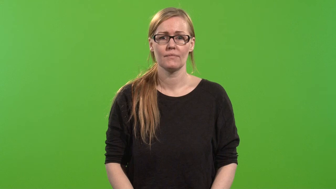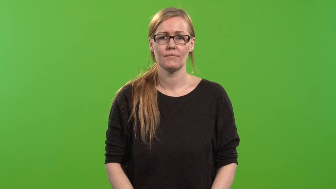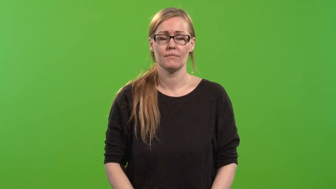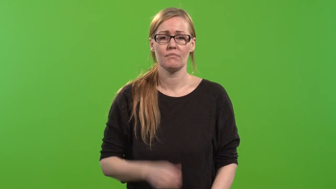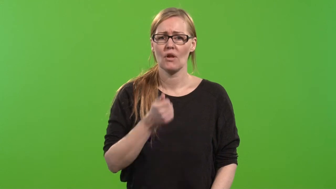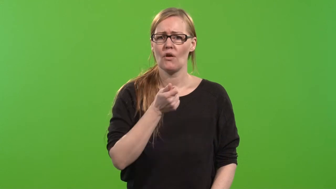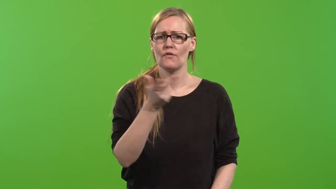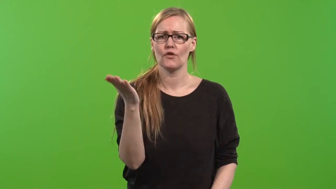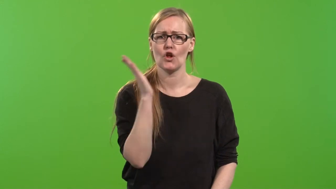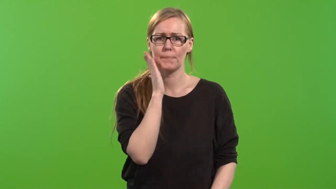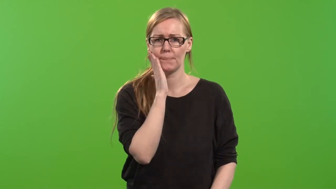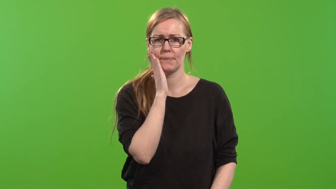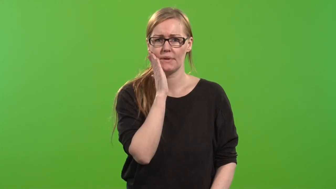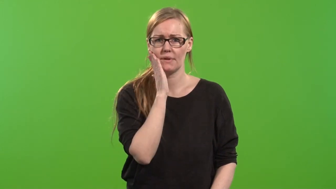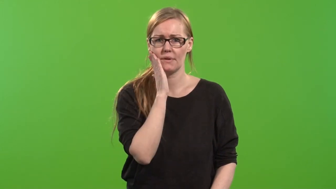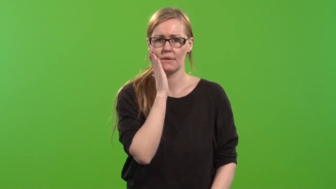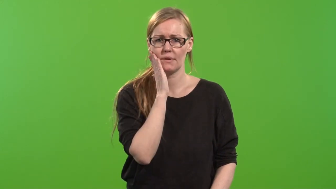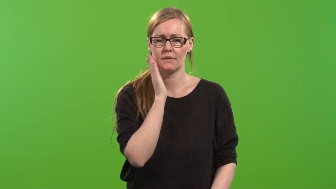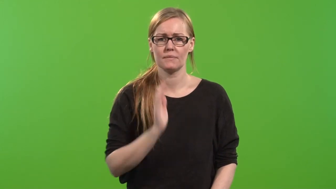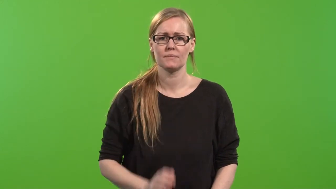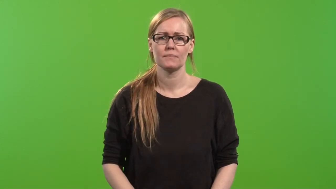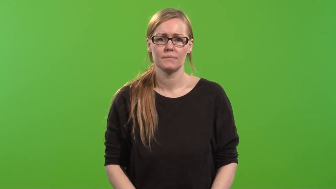Fjölbýli